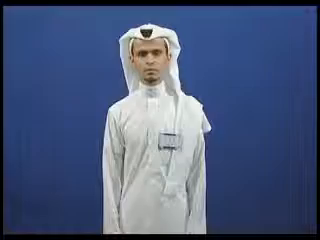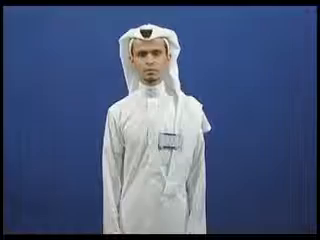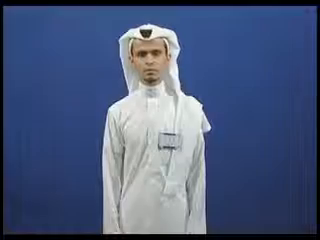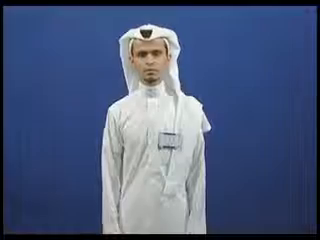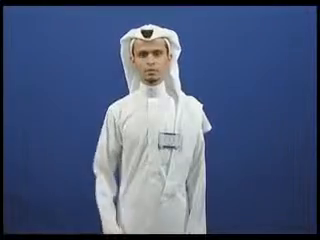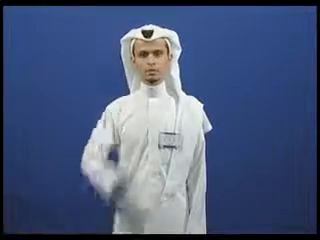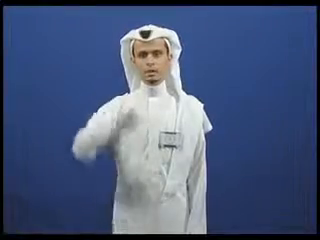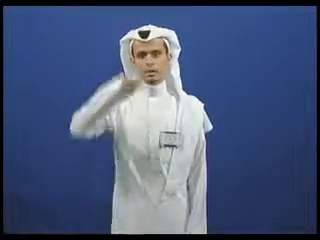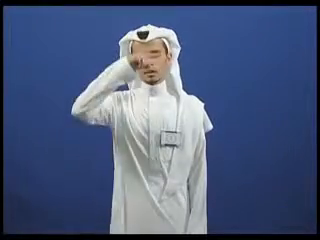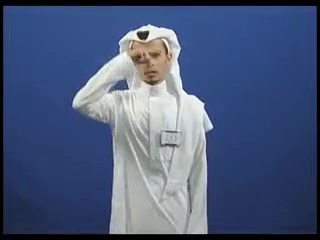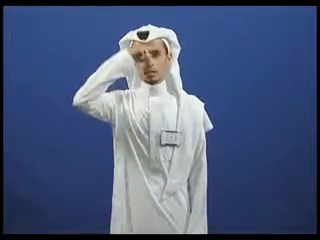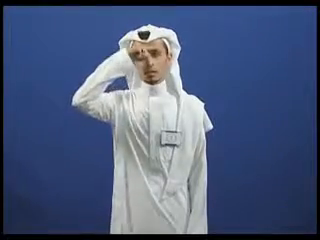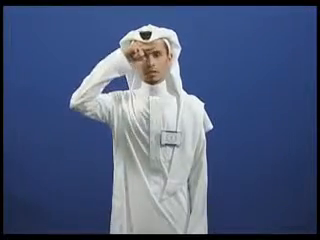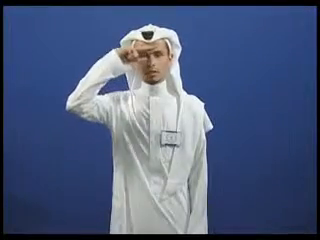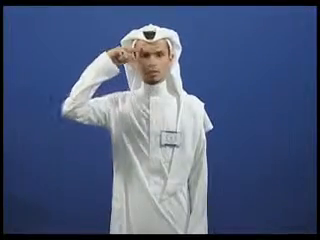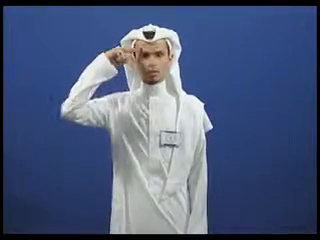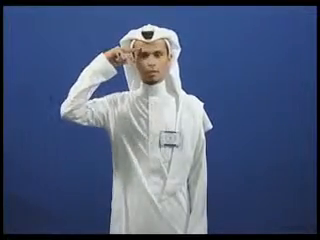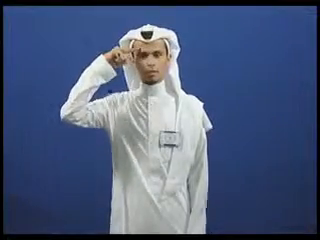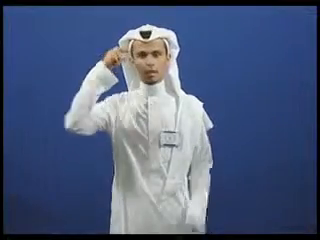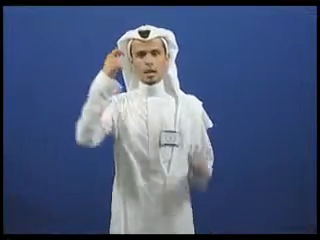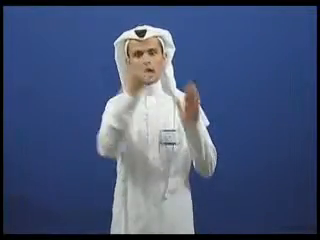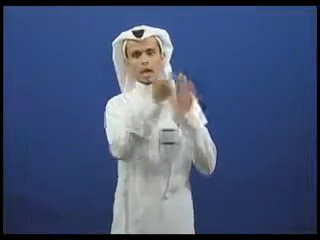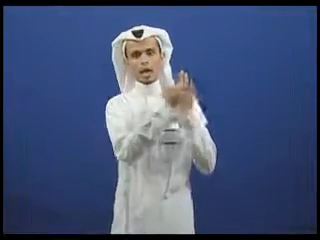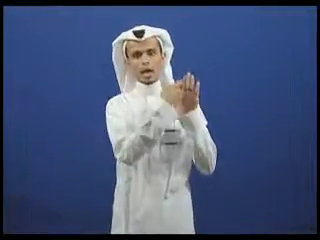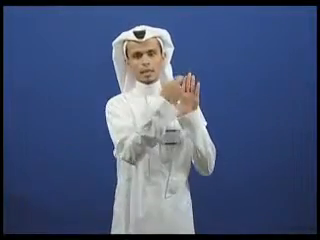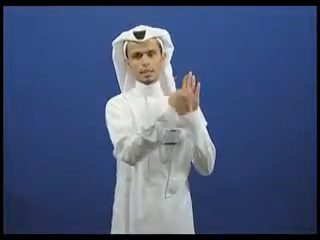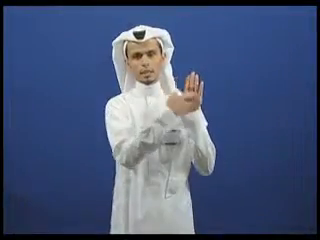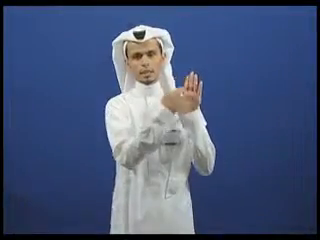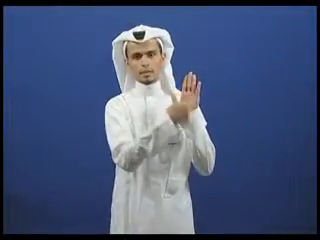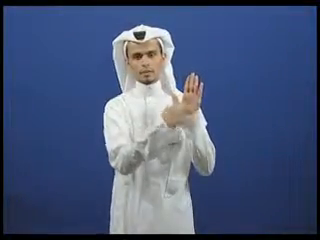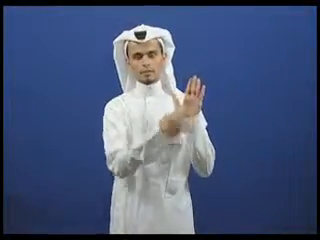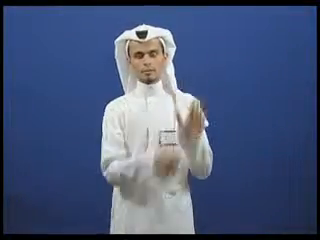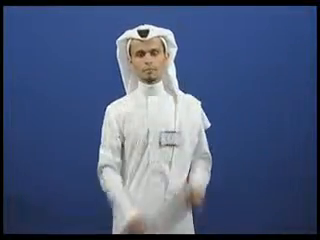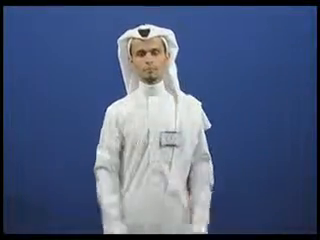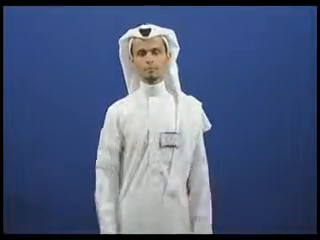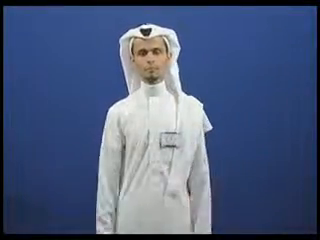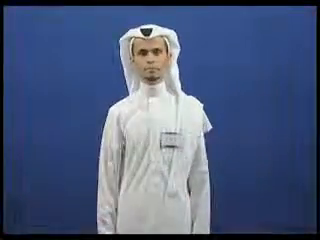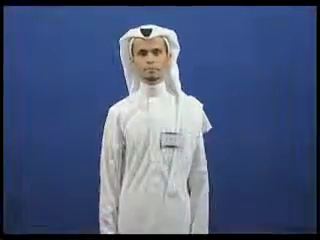القضاء والقدر